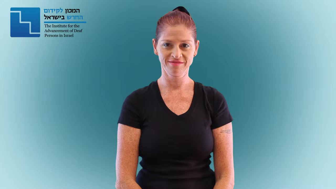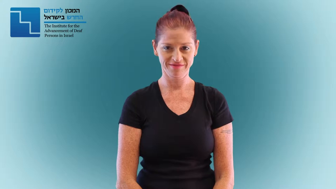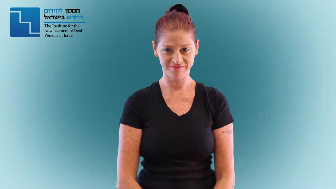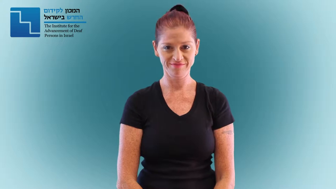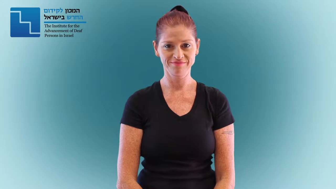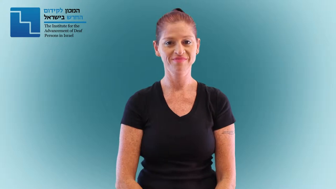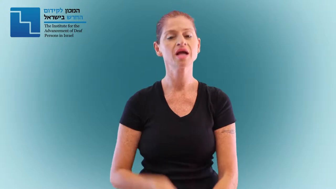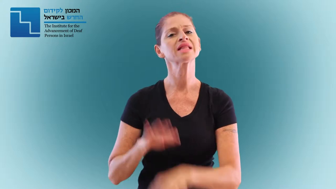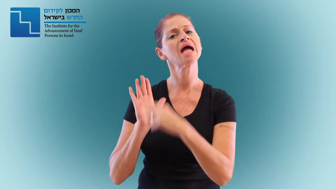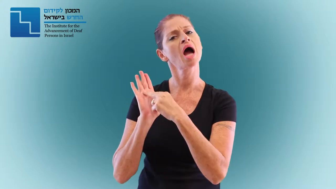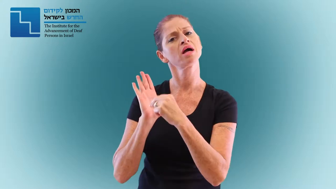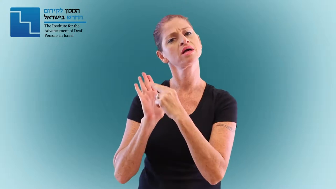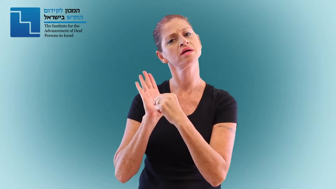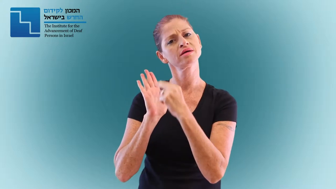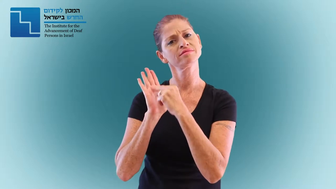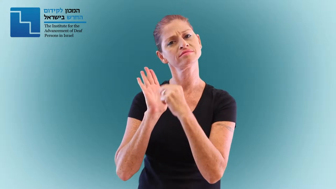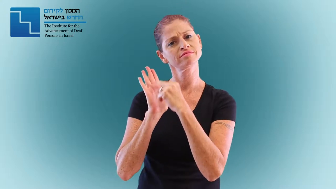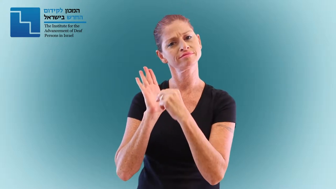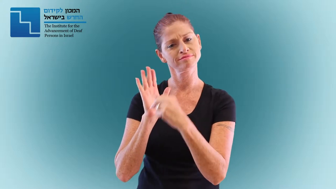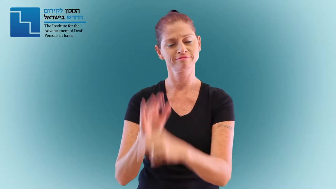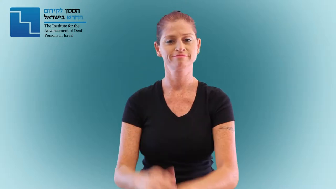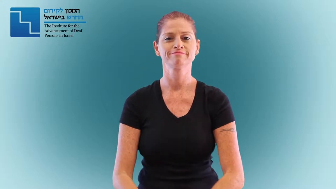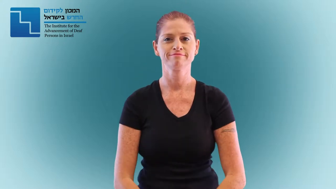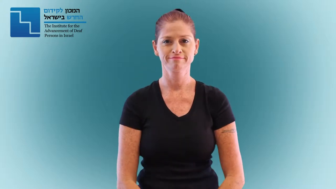תאריך